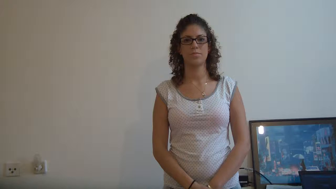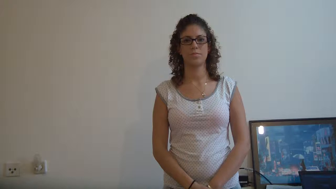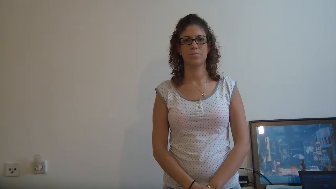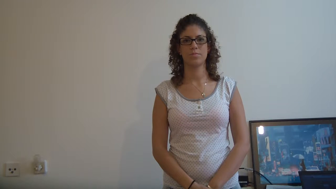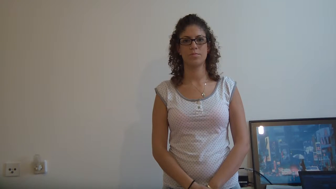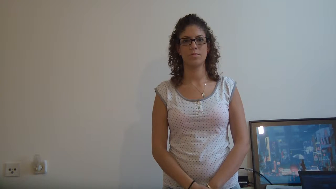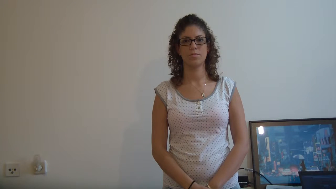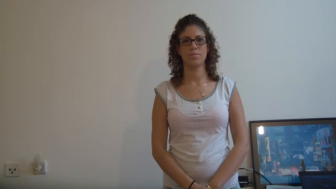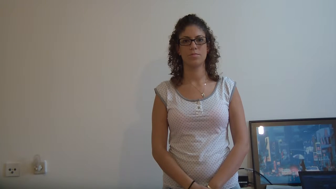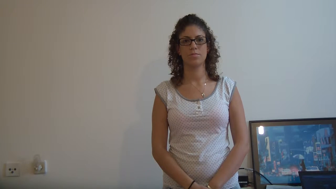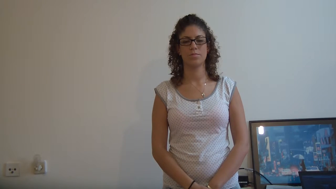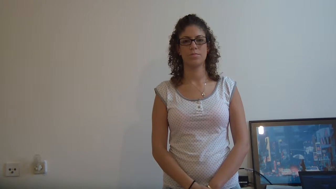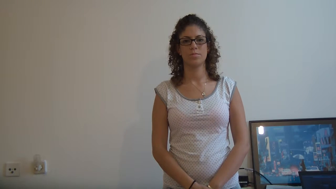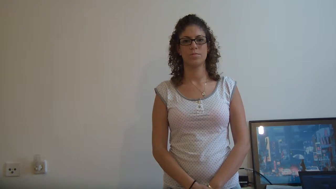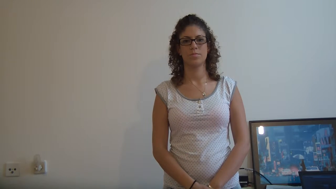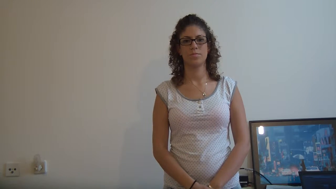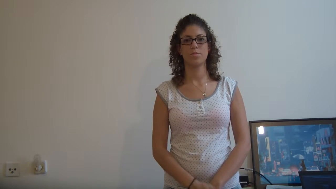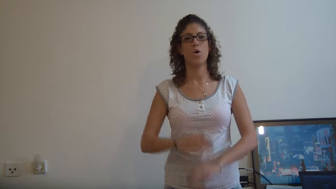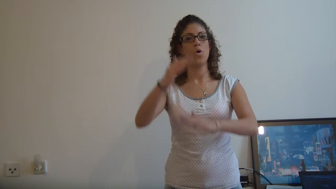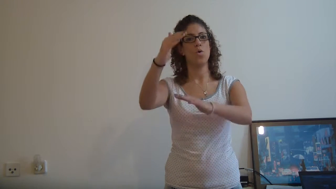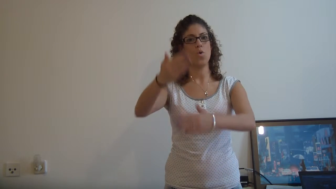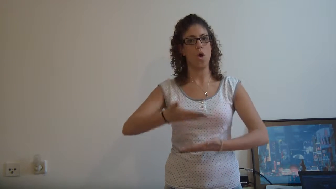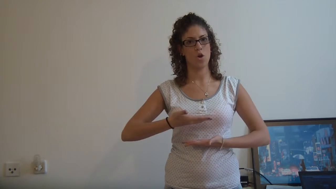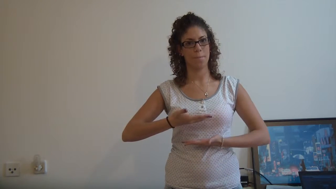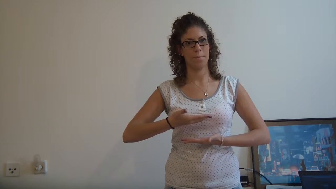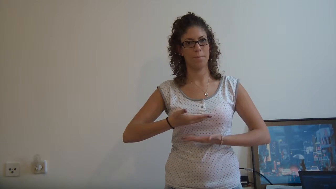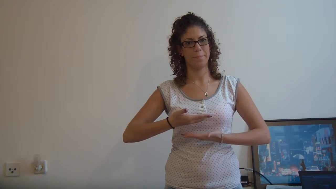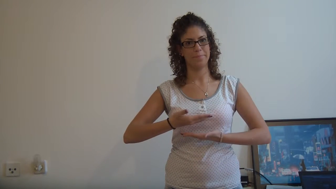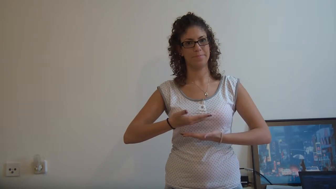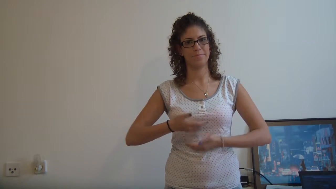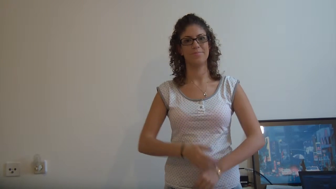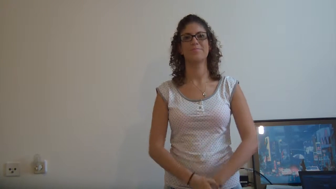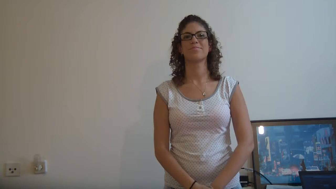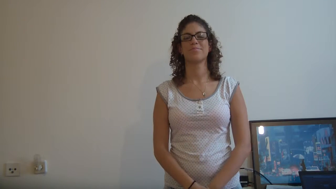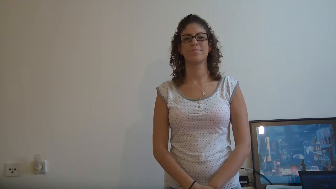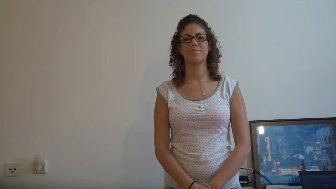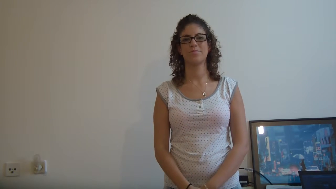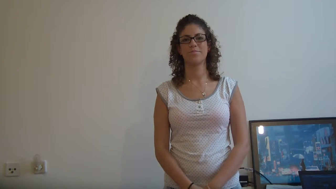ברוכים הבאים